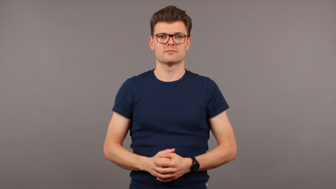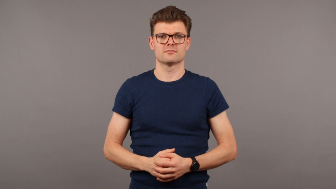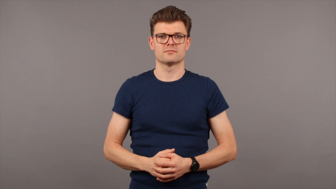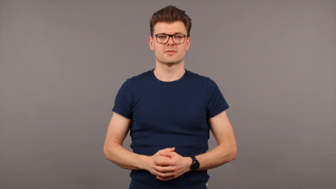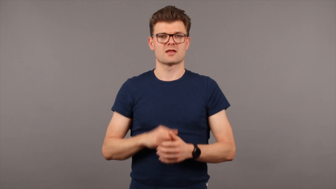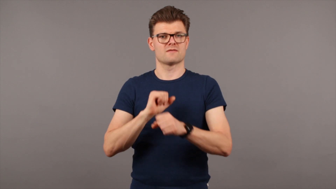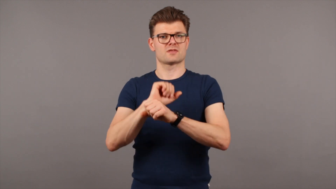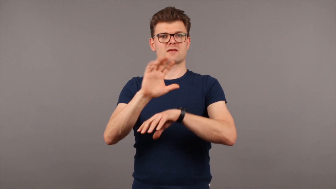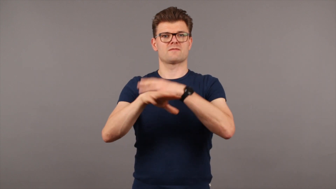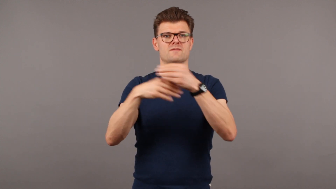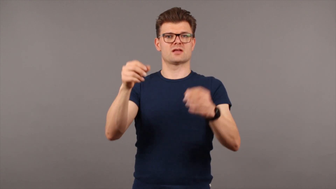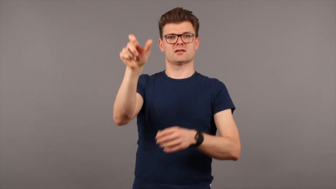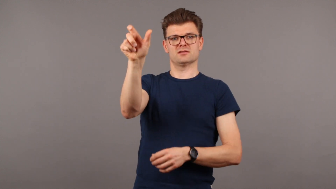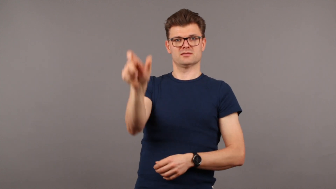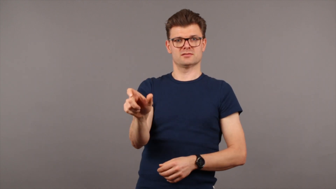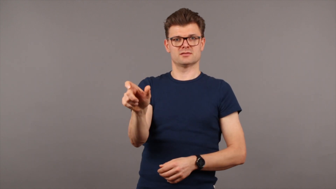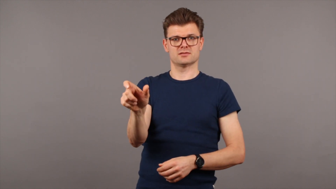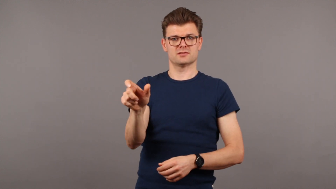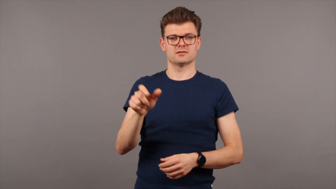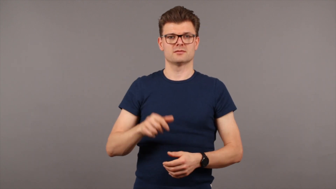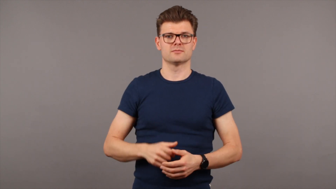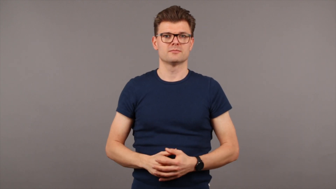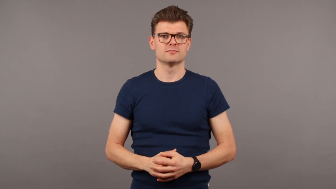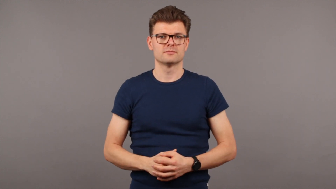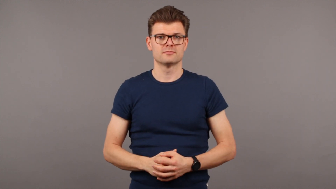Frälsare